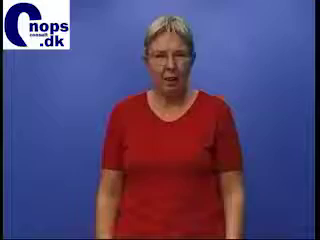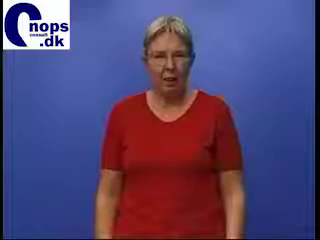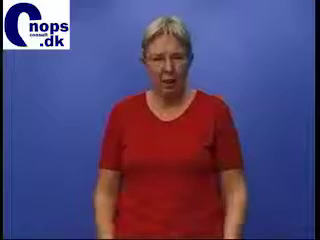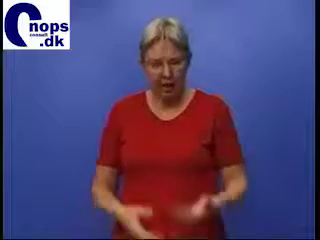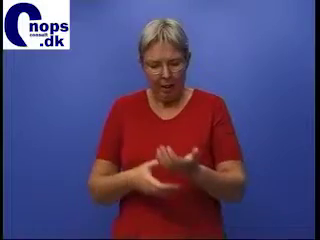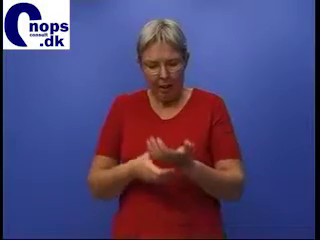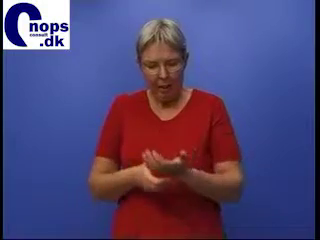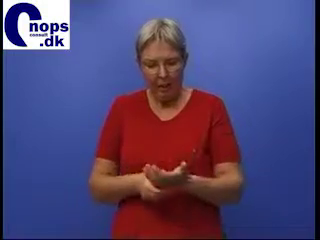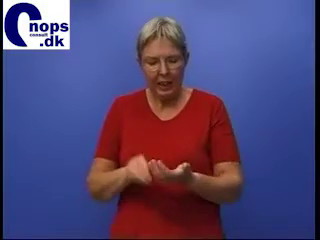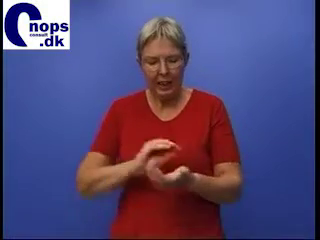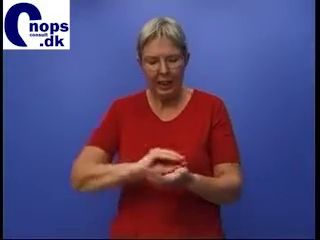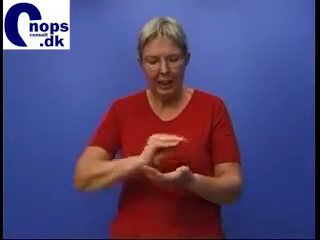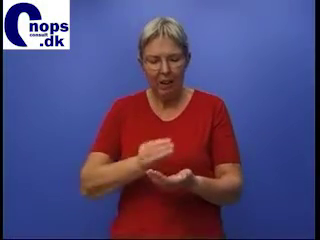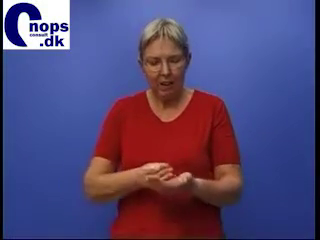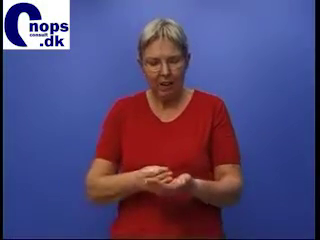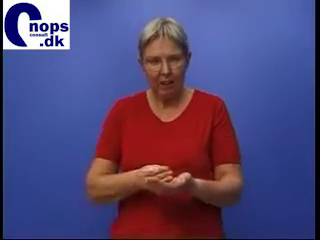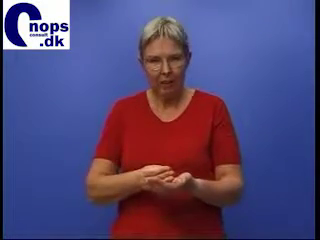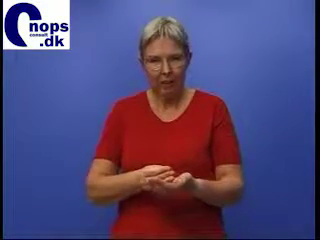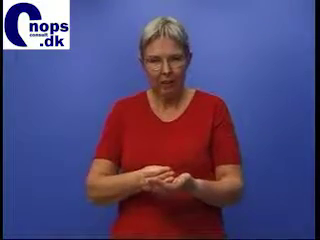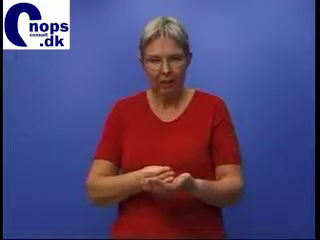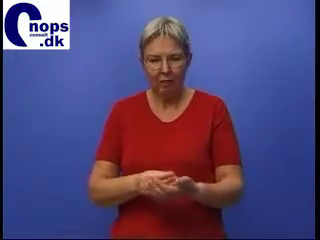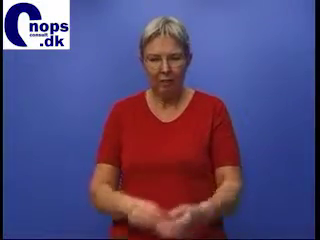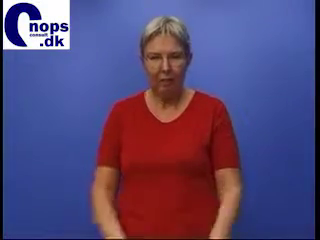frikadelle